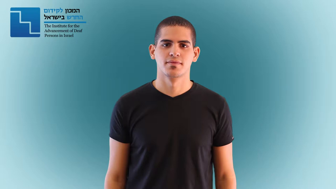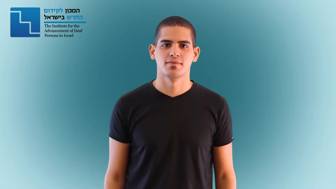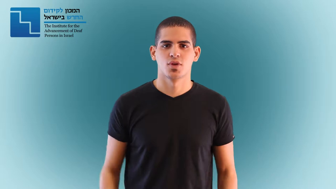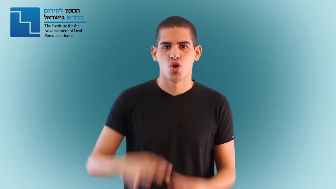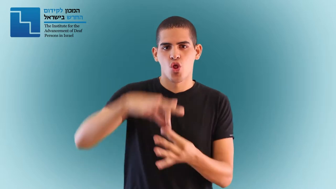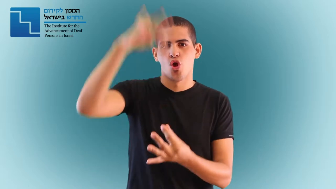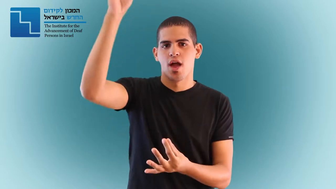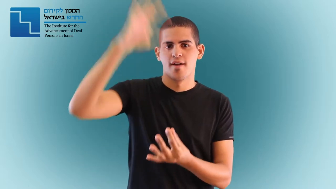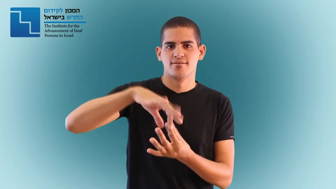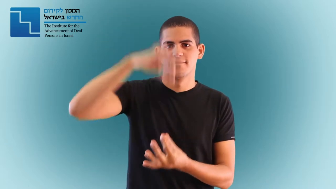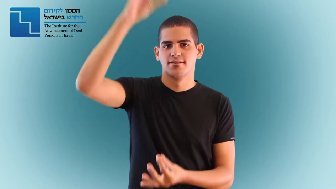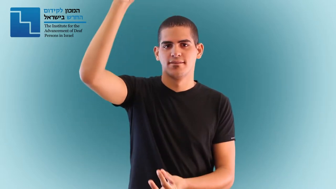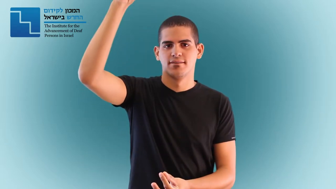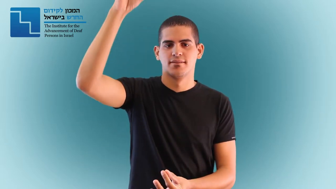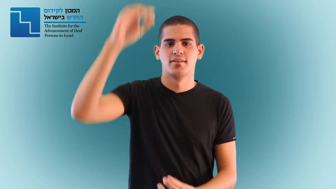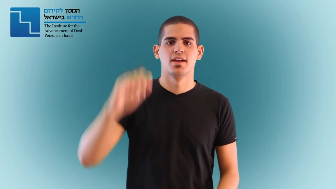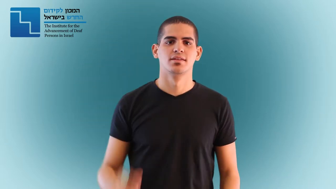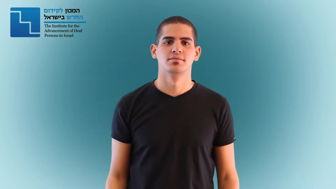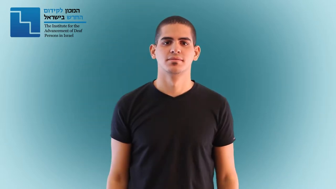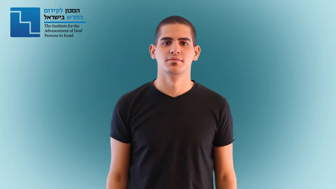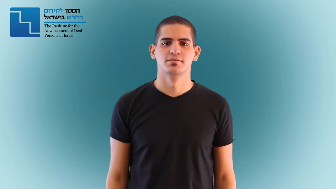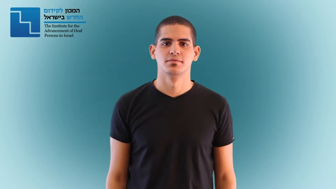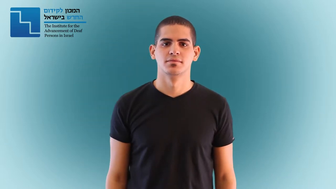לולב